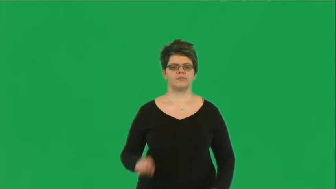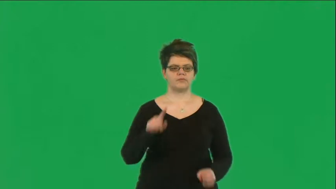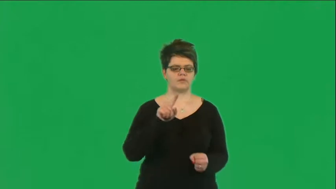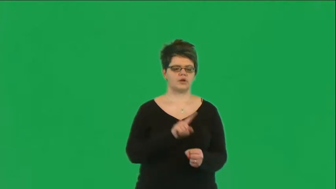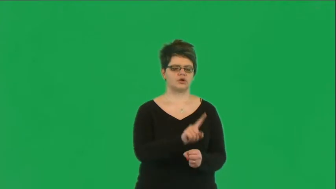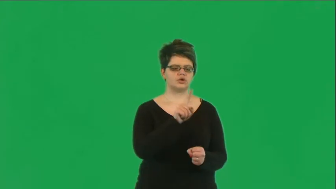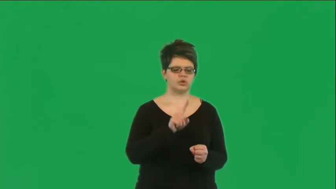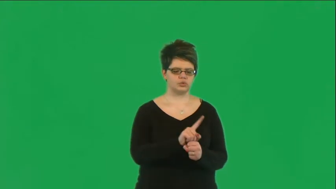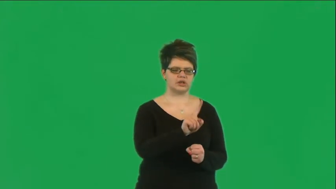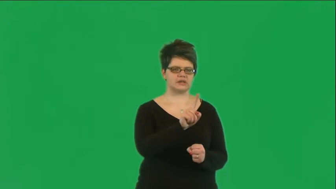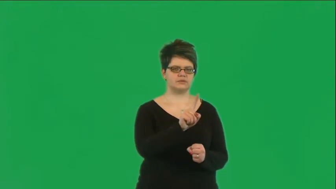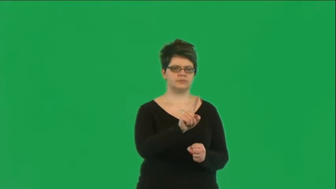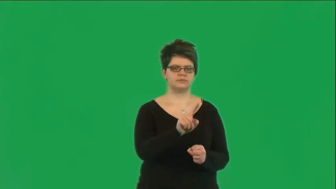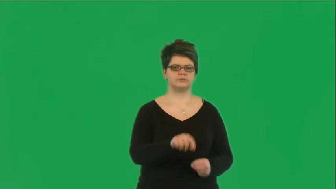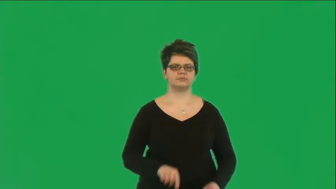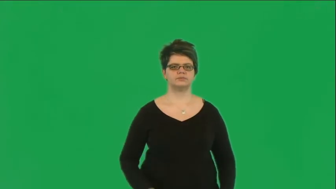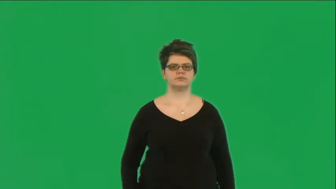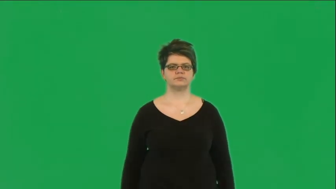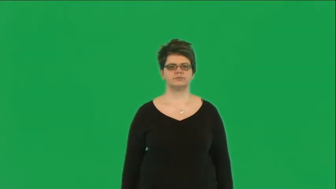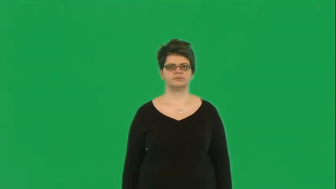dokuczać